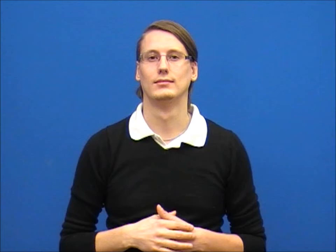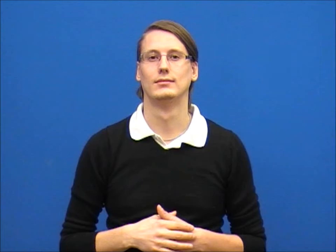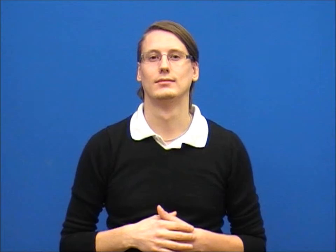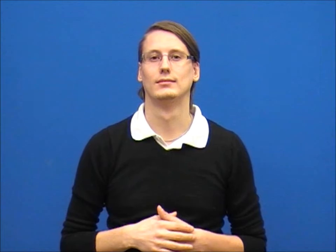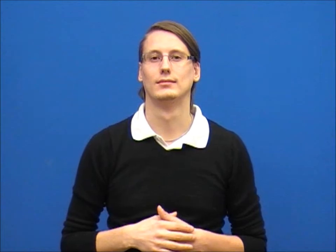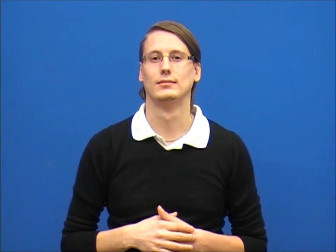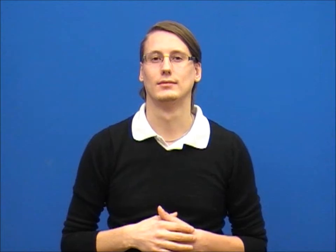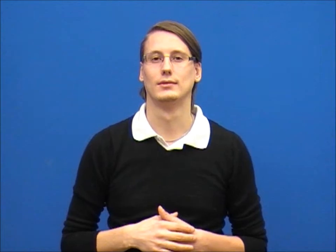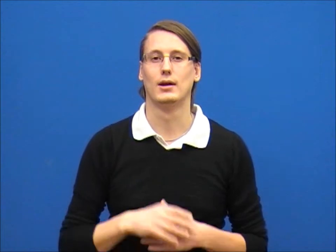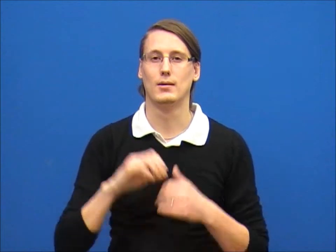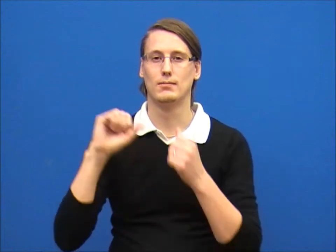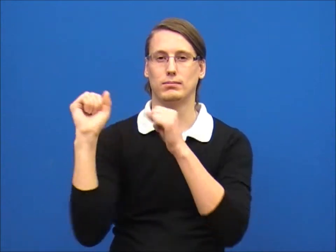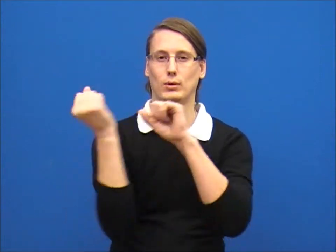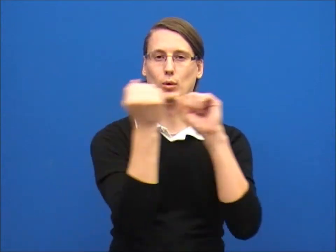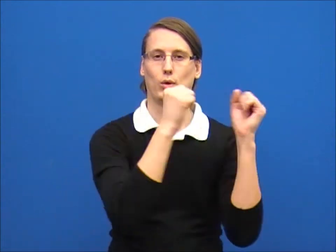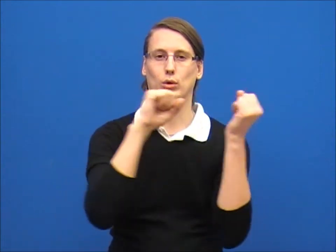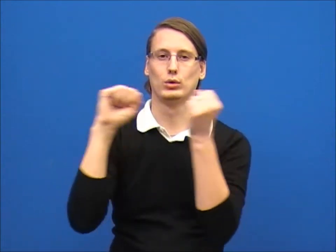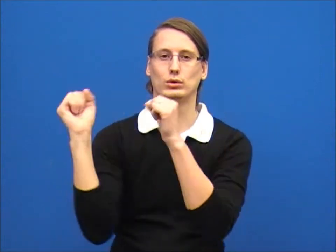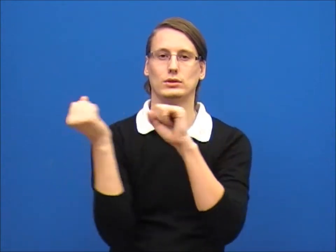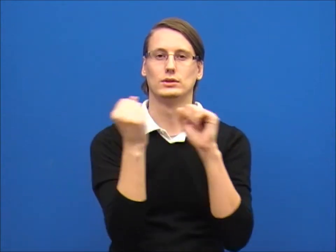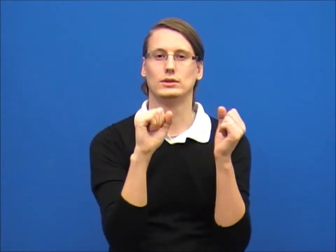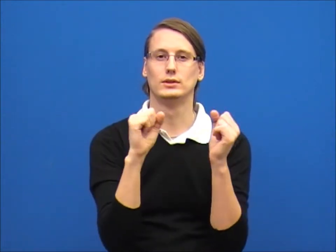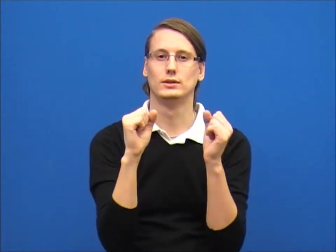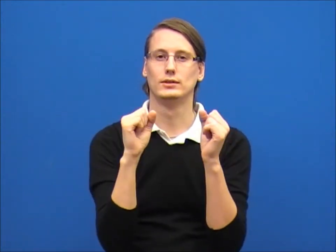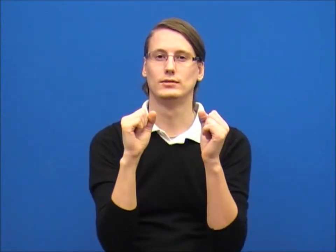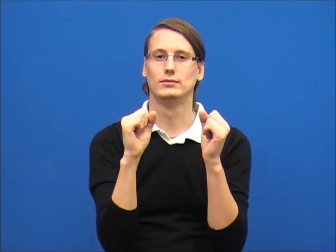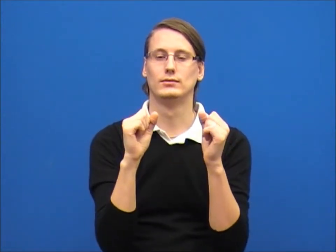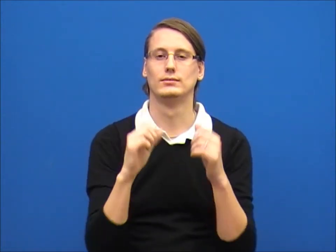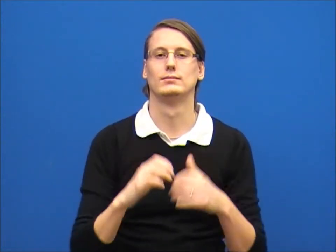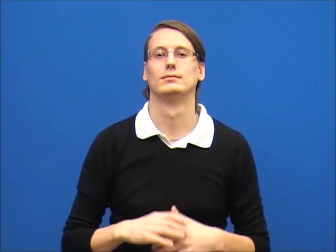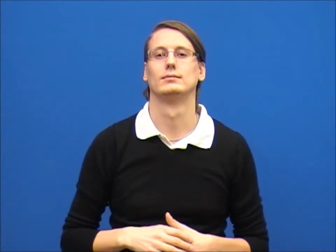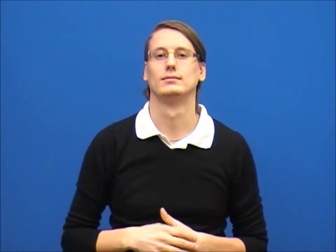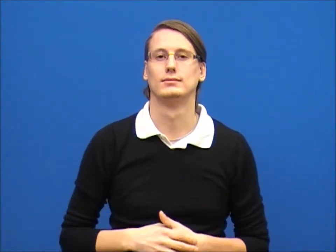BLÅST